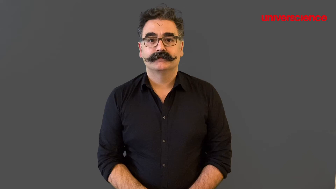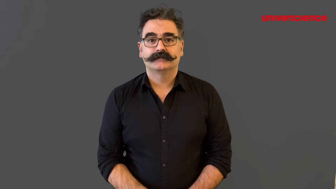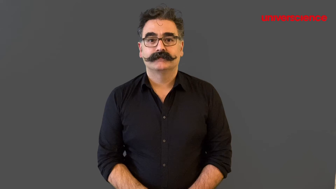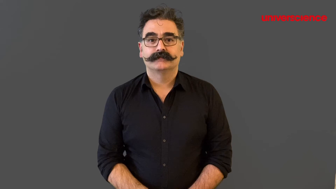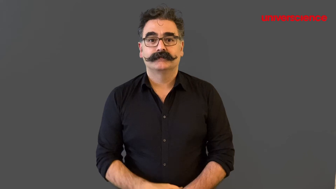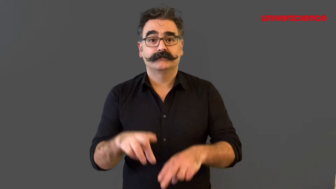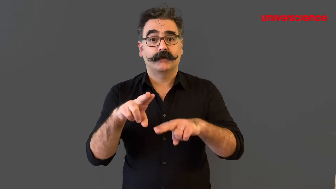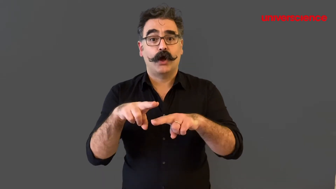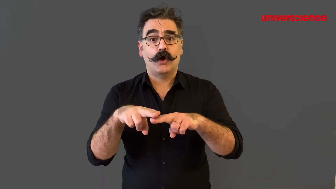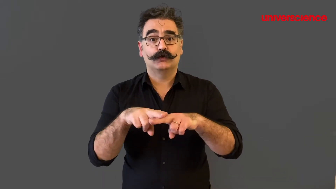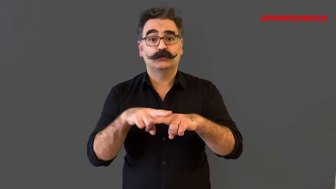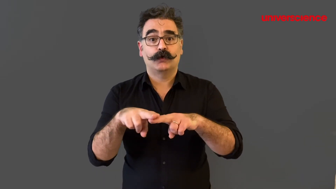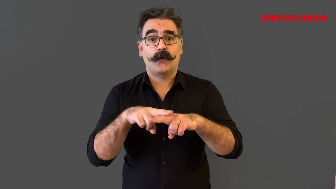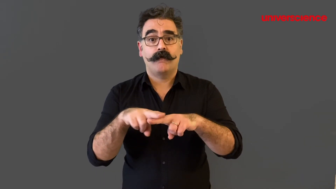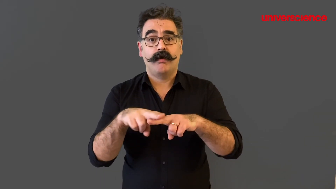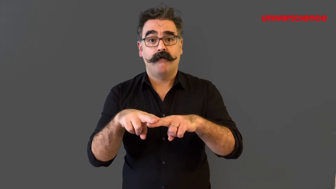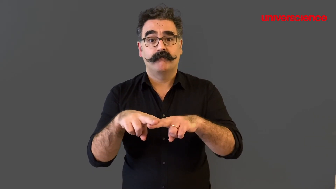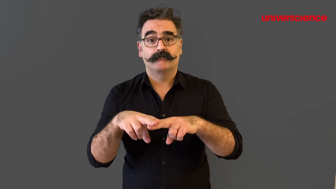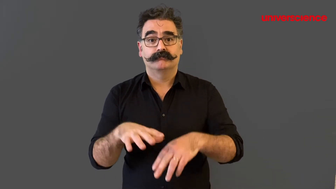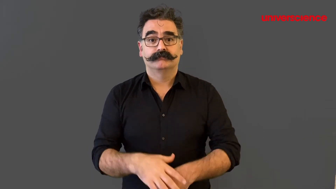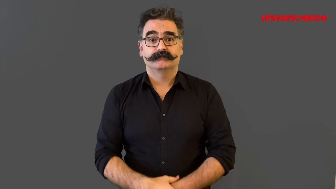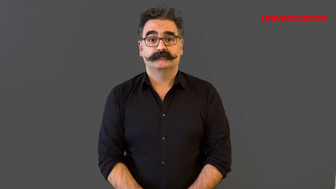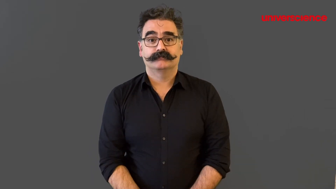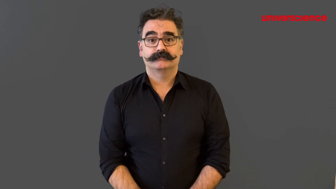Chocolat